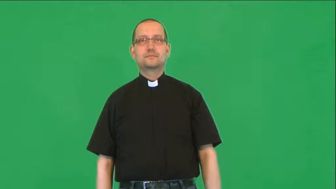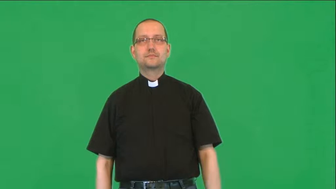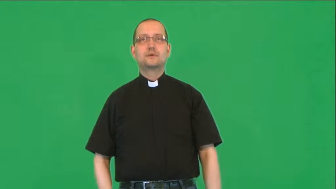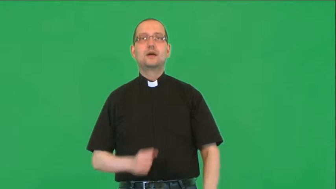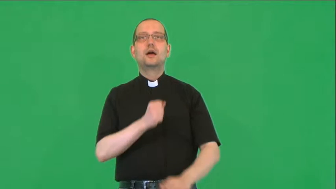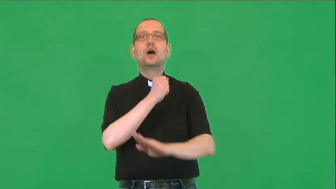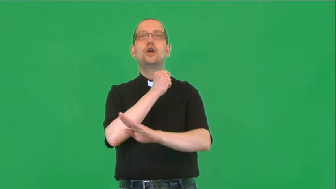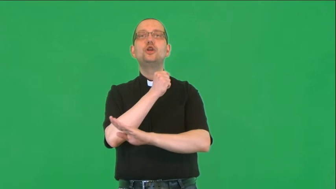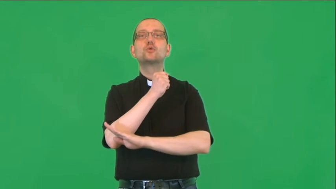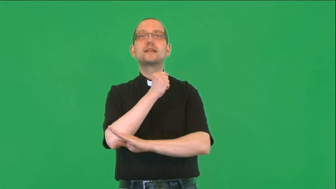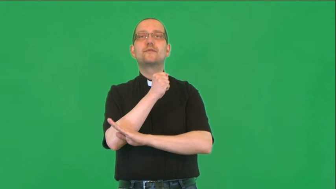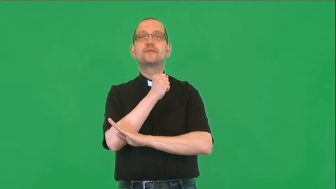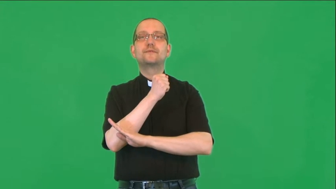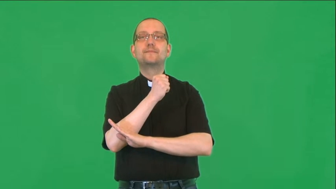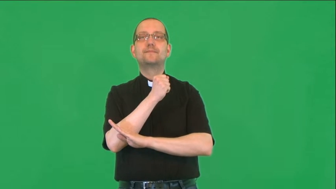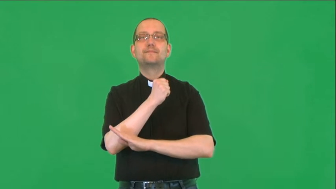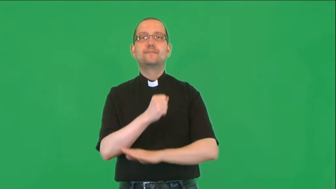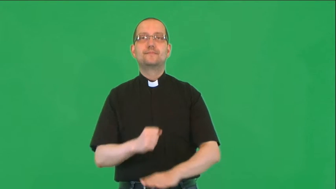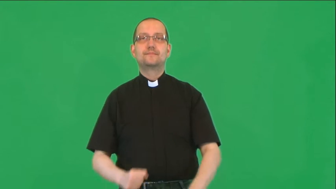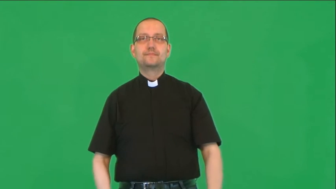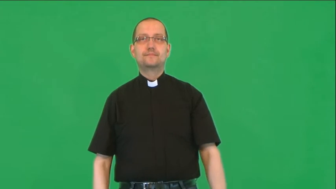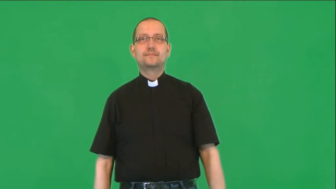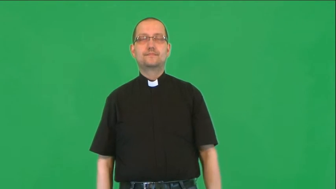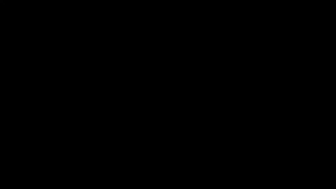Józef